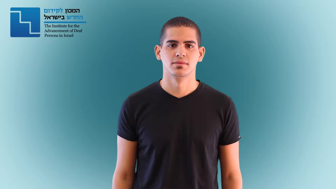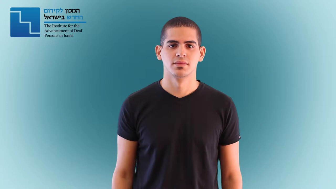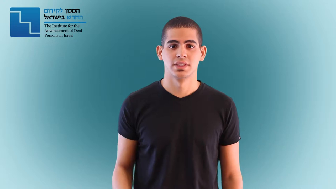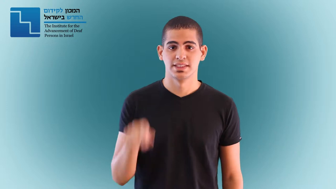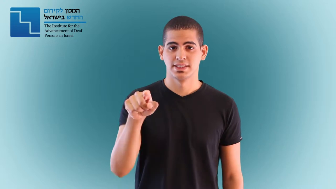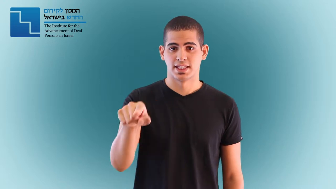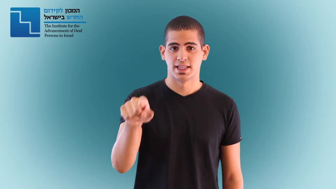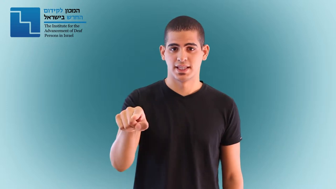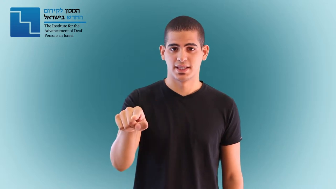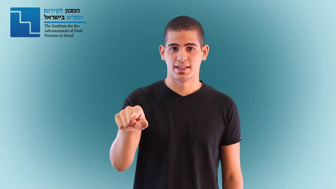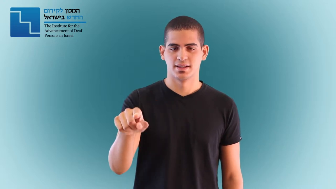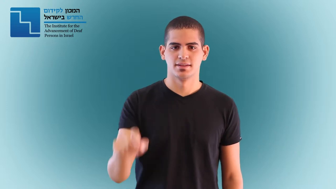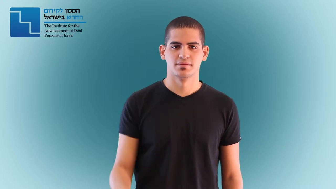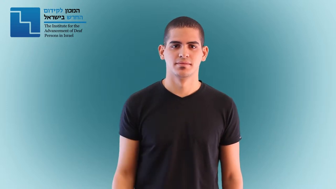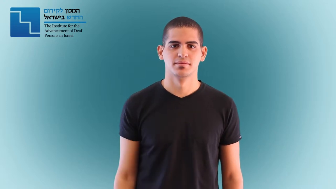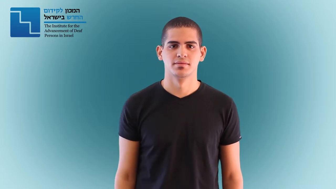זה